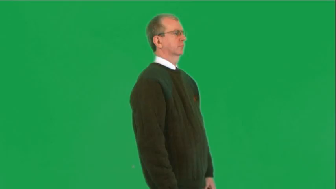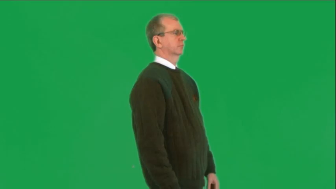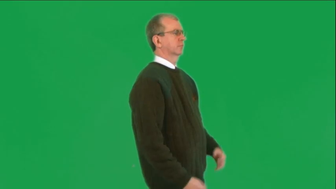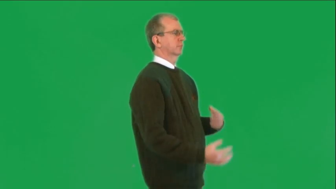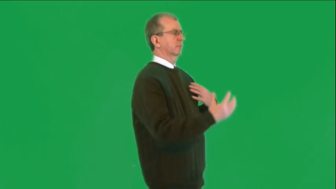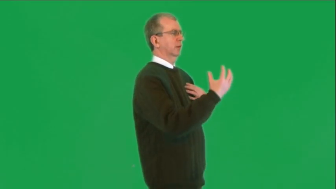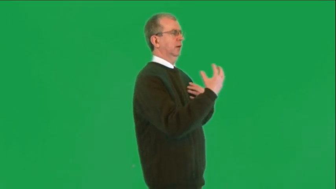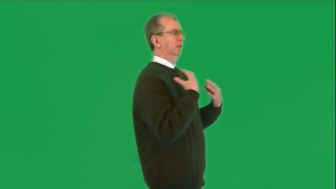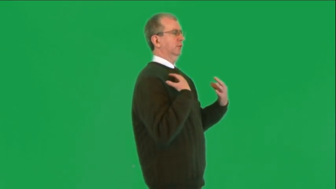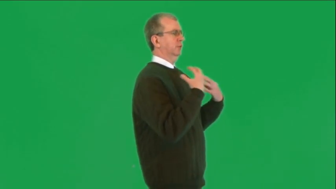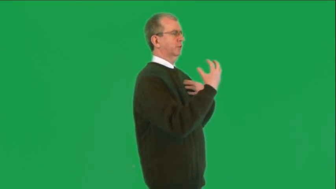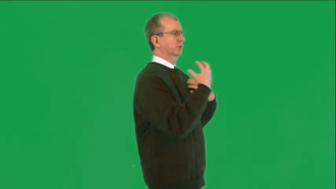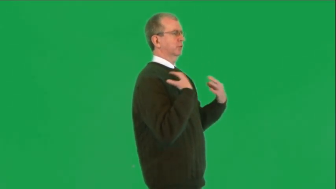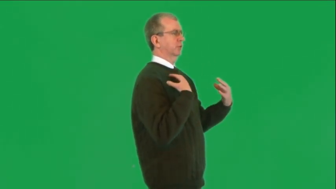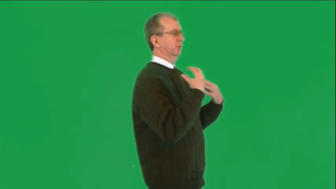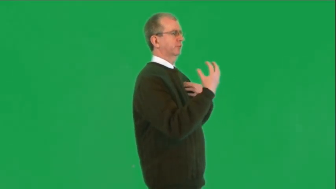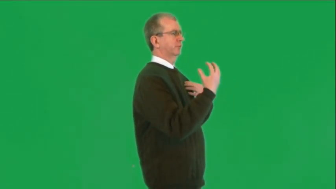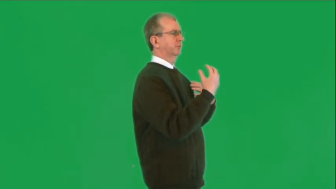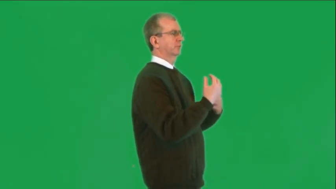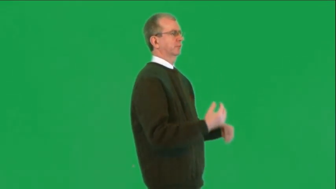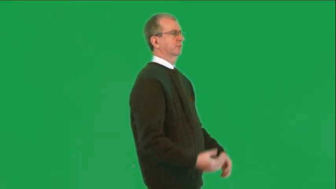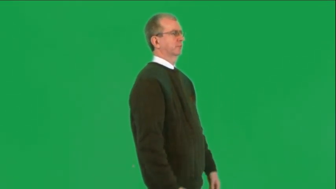artystyczny